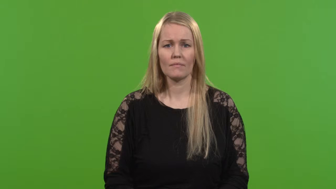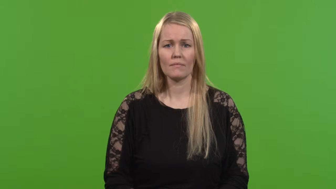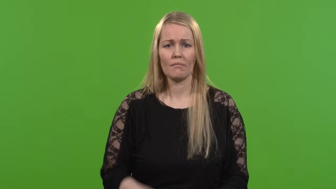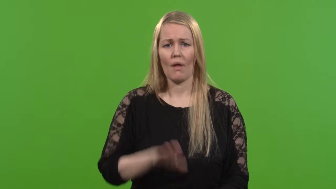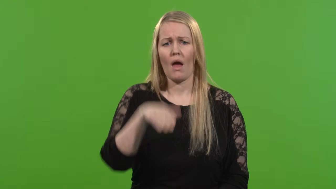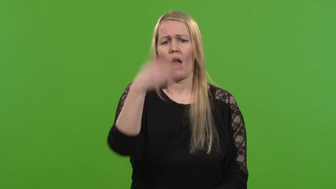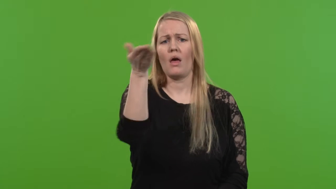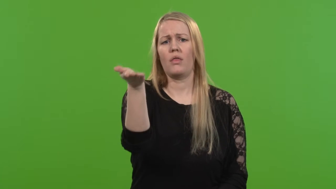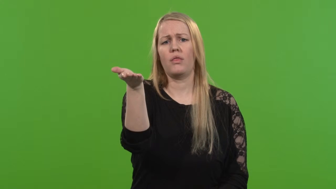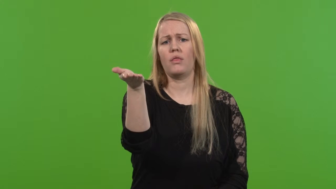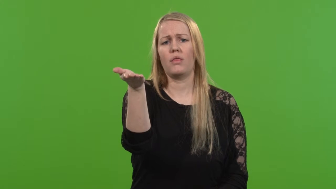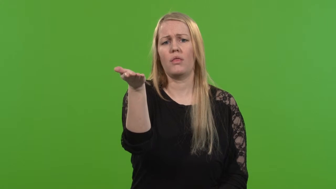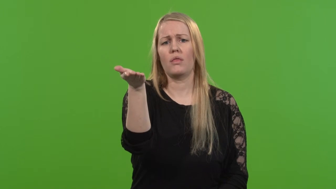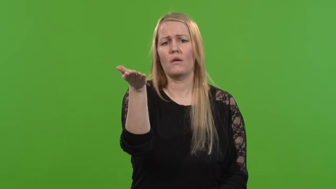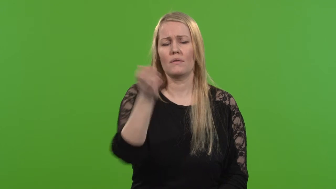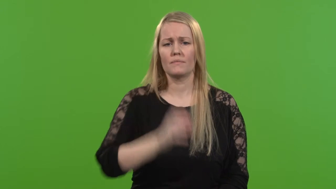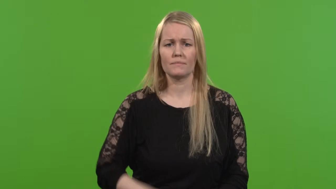Ofan á